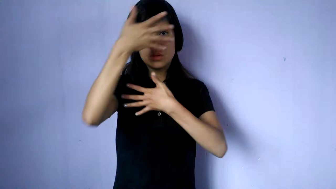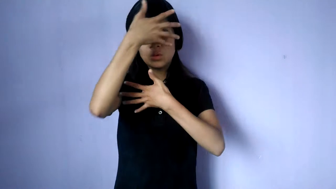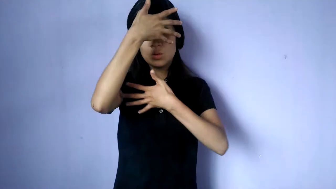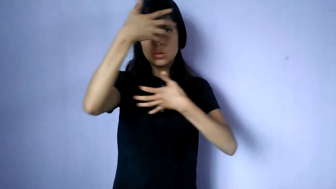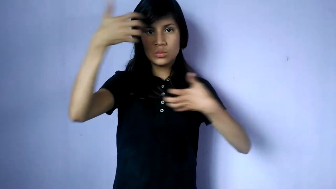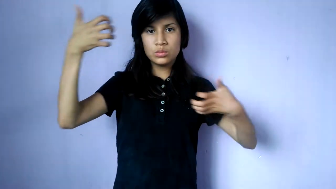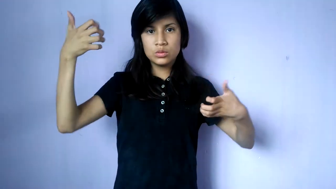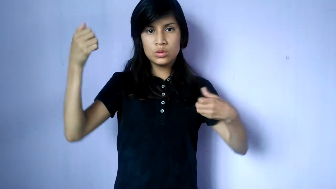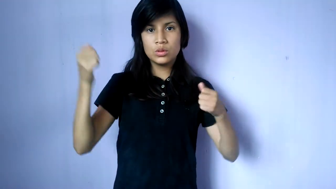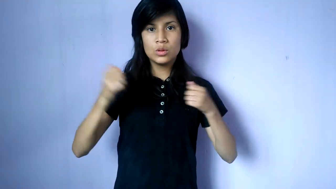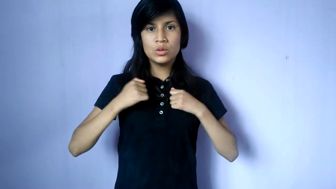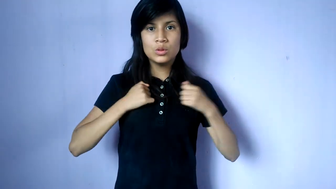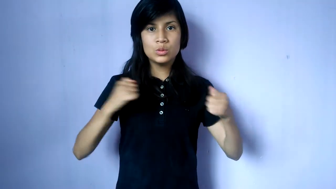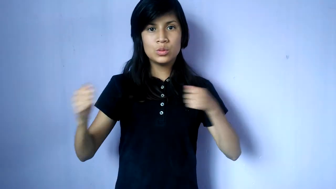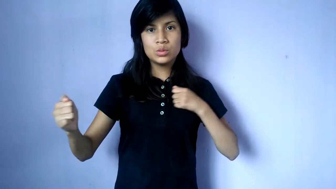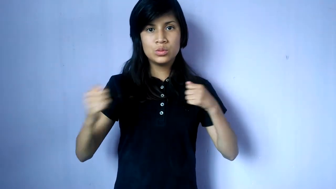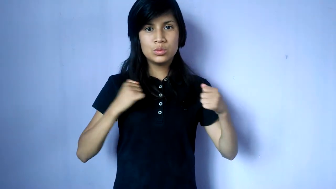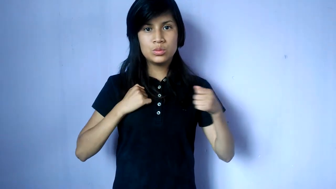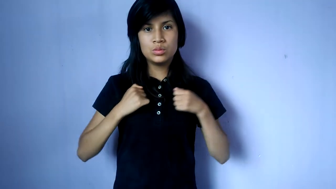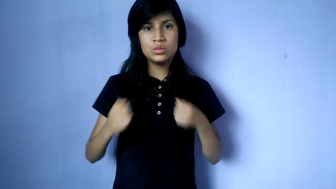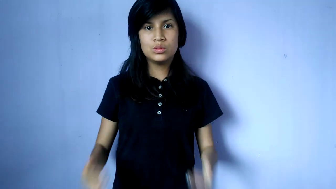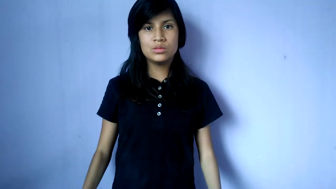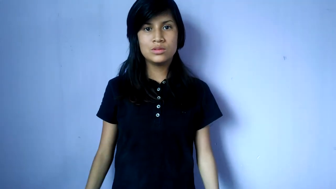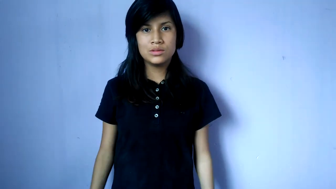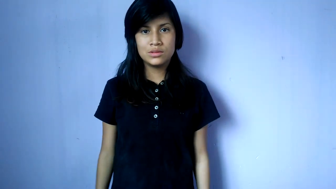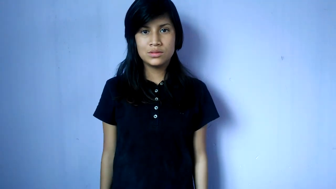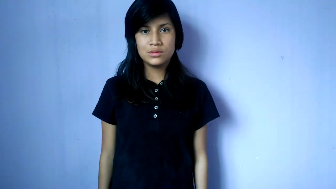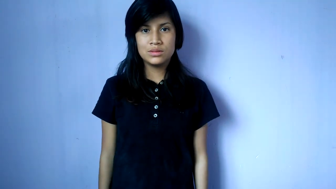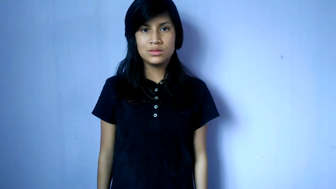GORILA